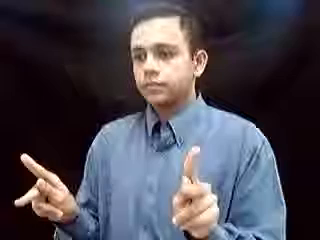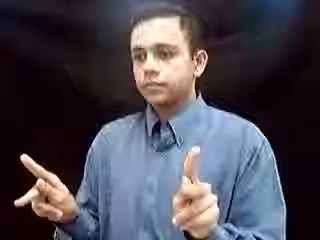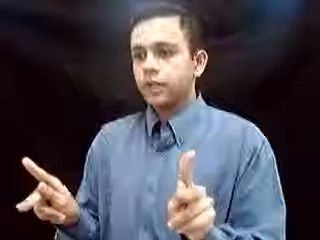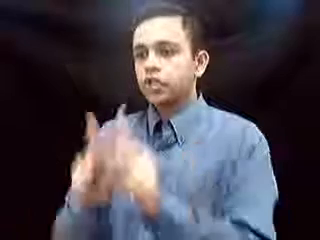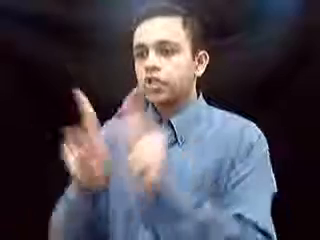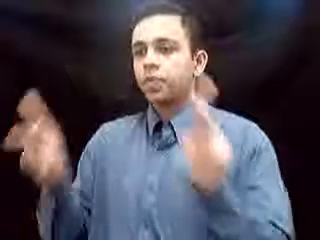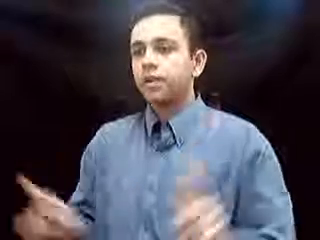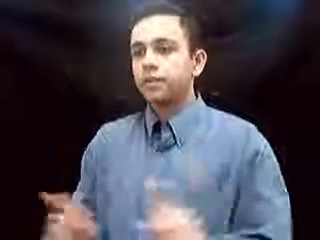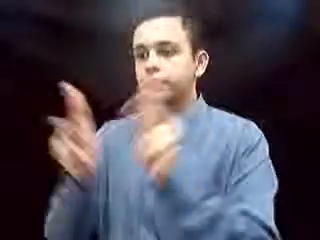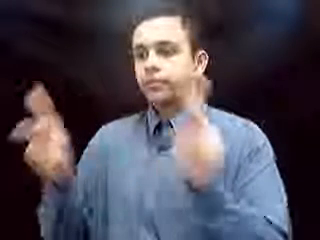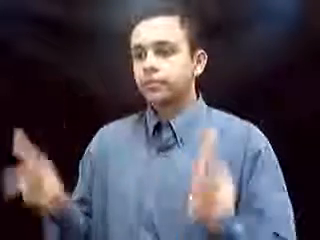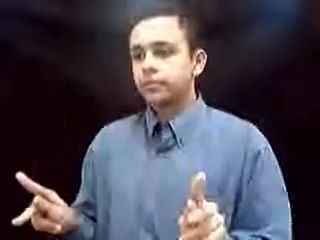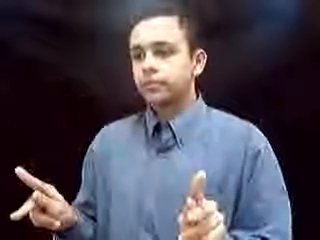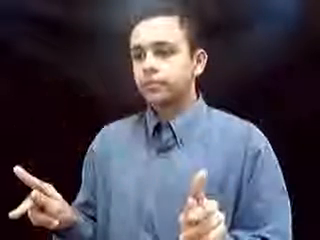shopping